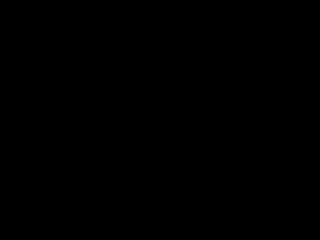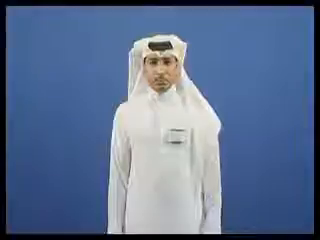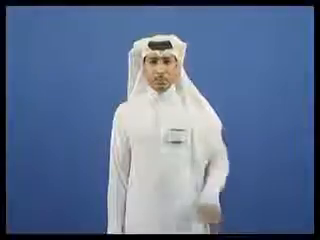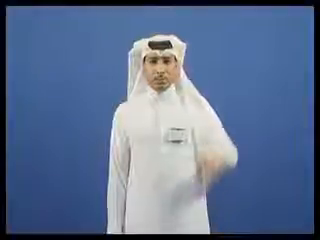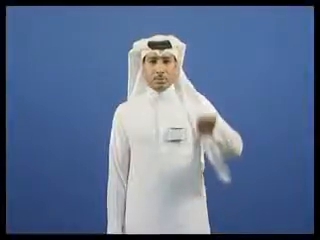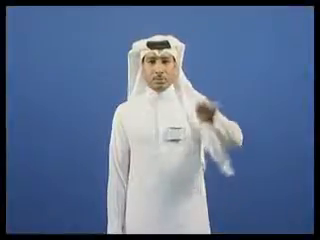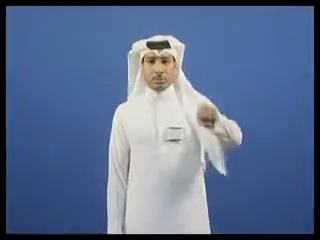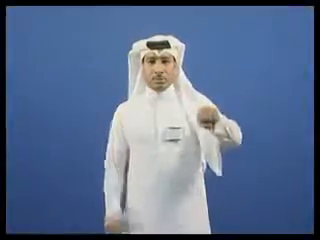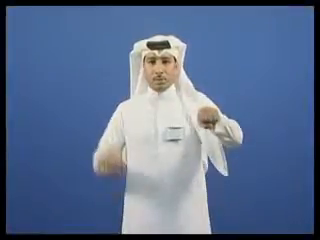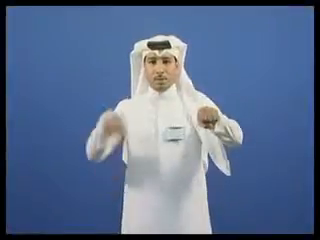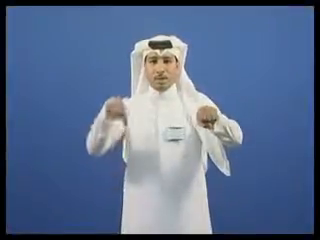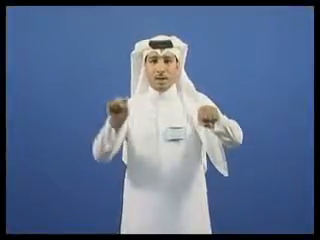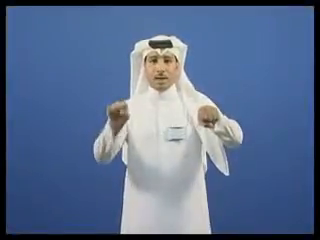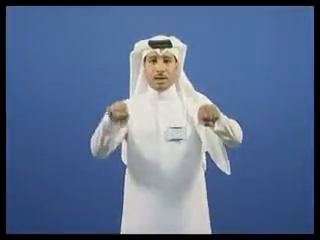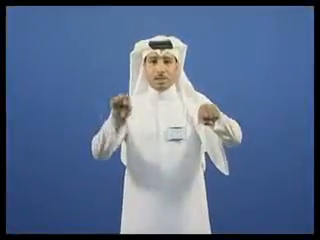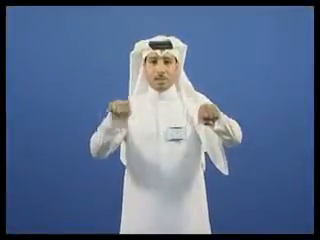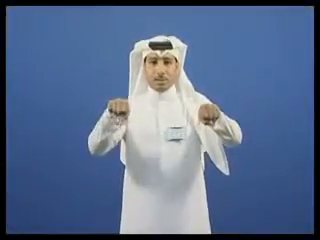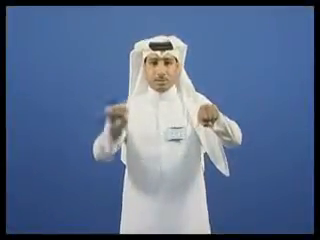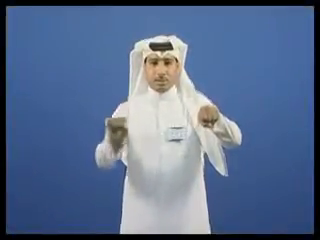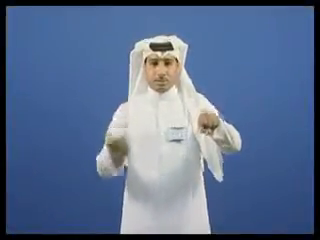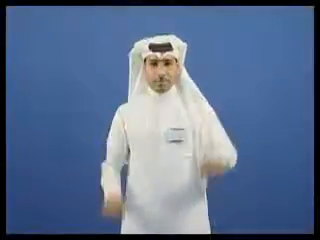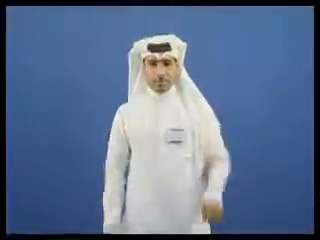دراجة نارية